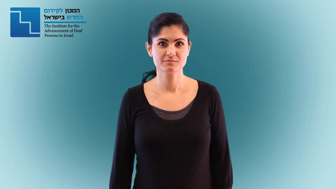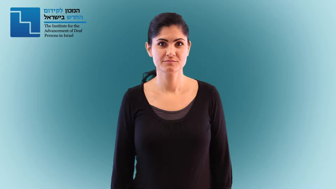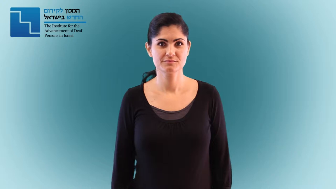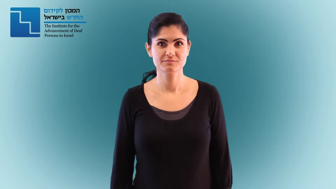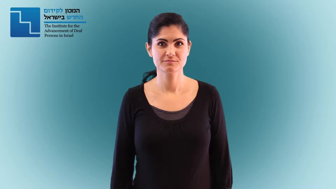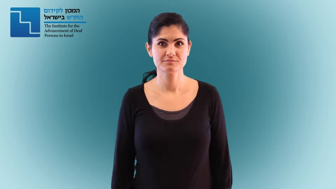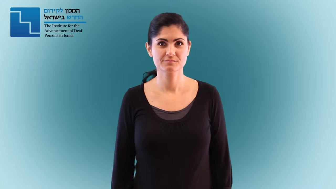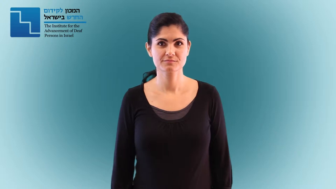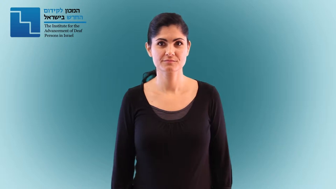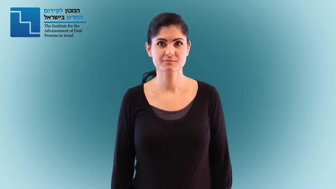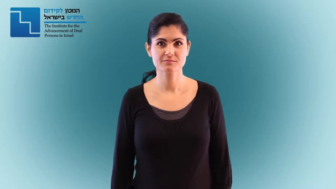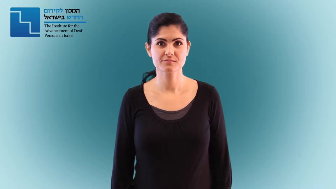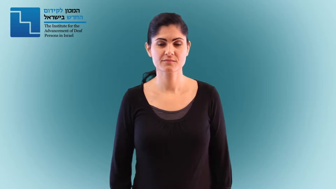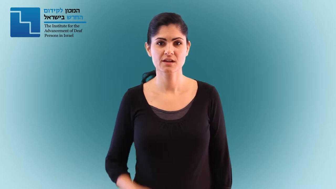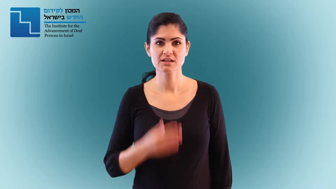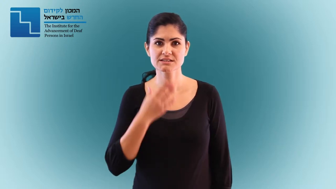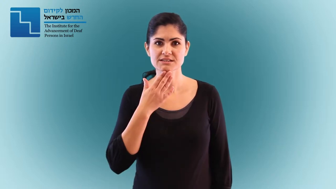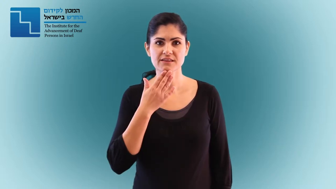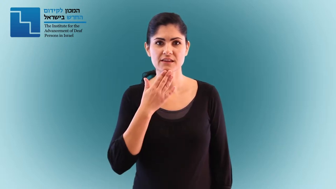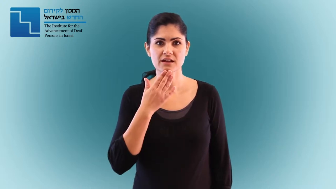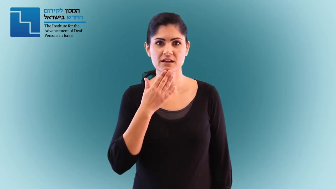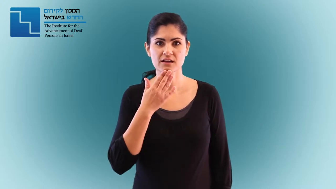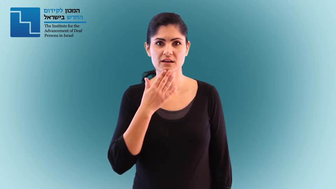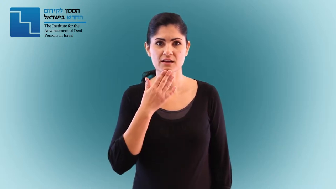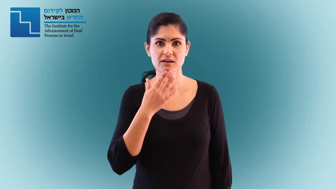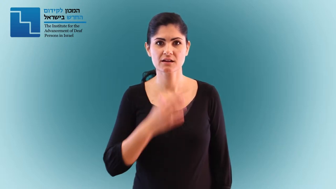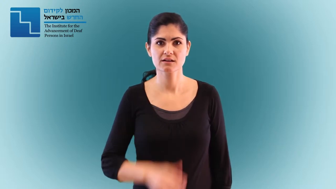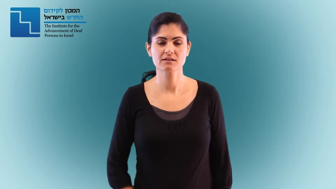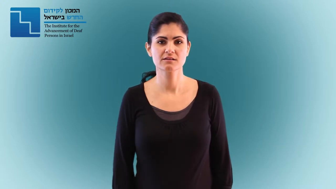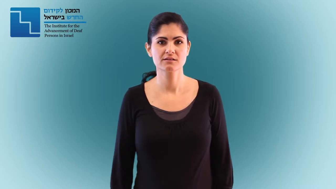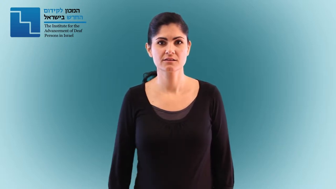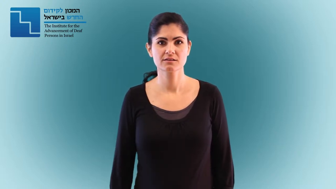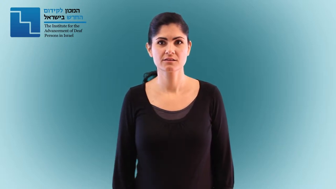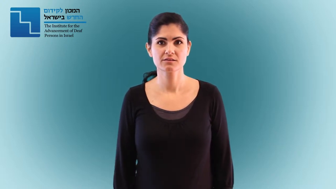סנטר